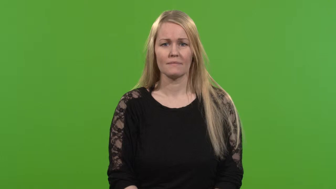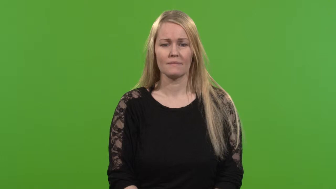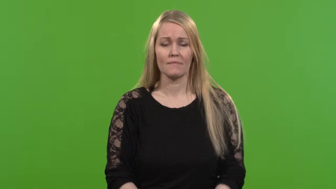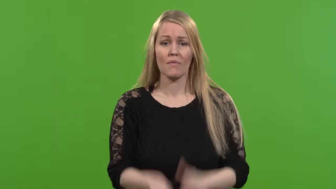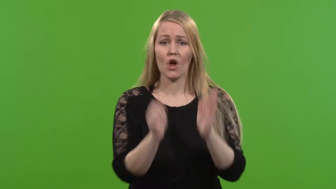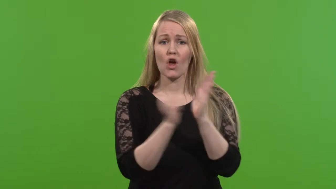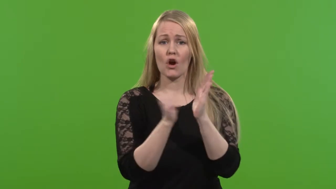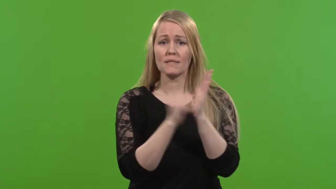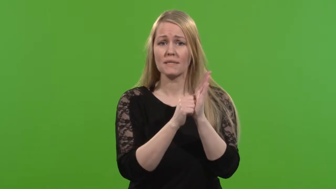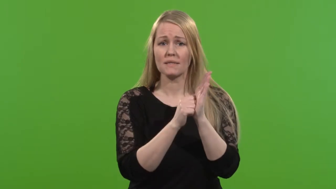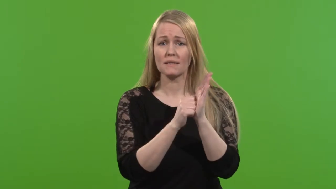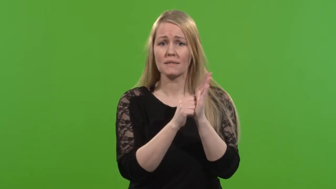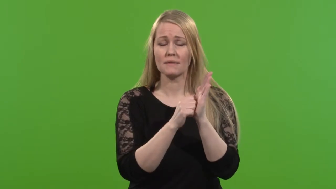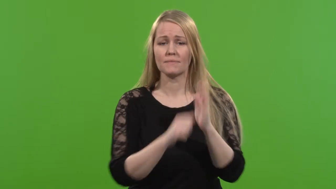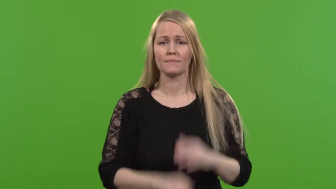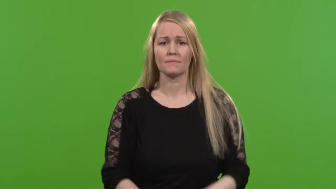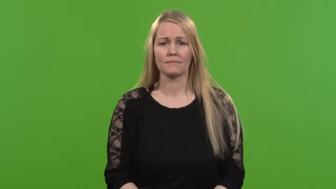Auglýsing